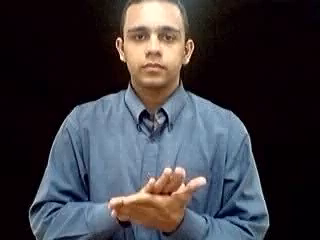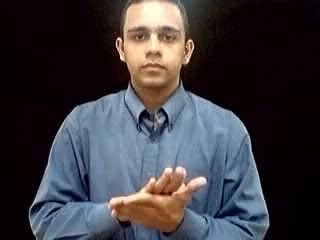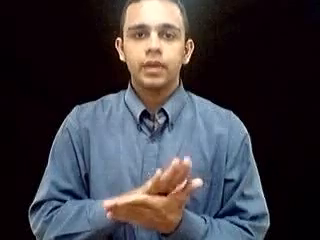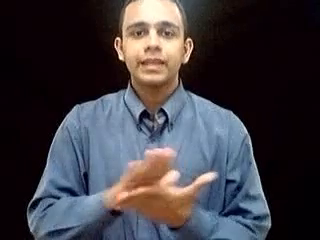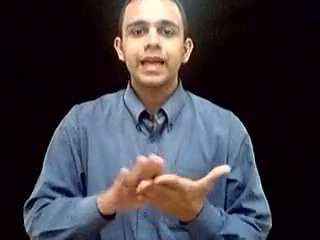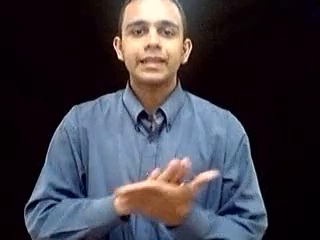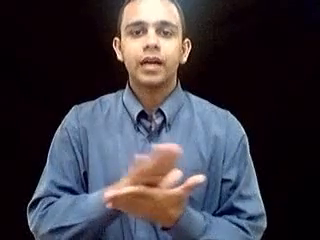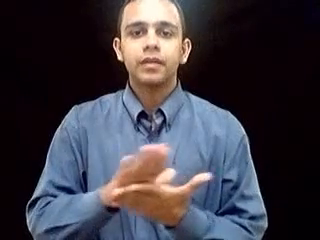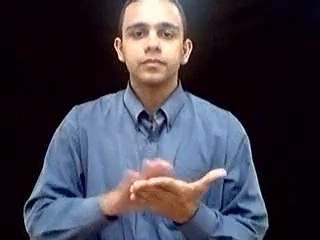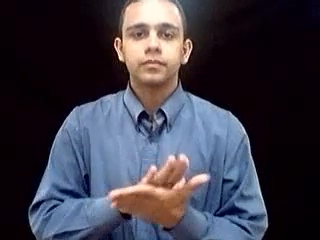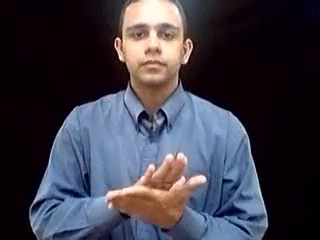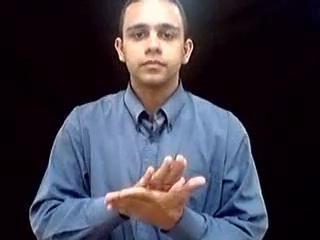nada